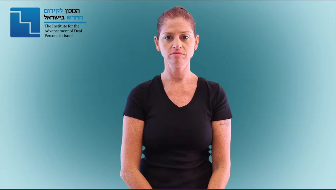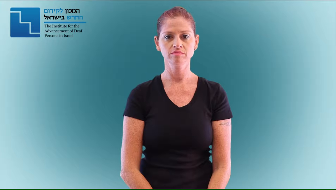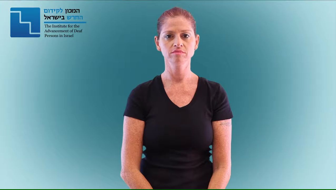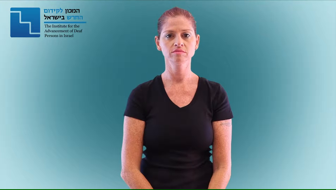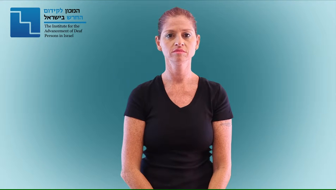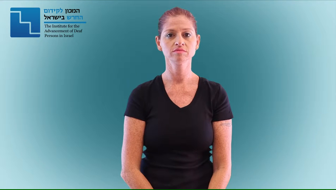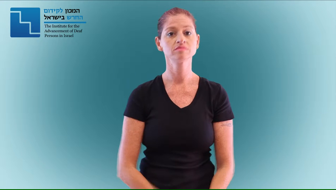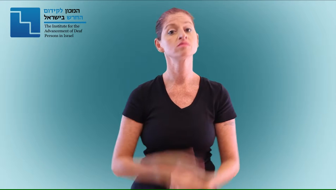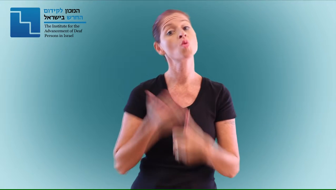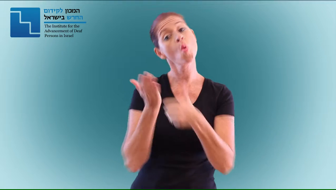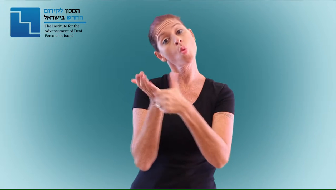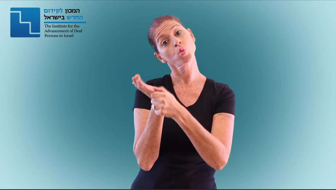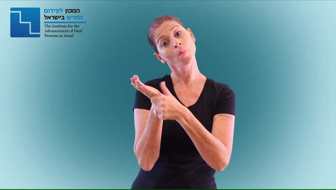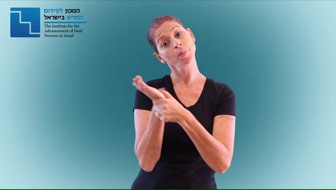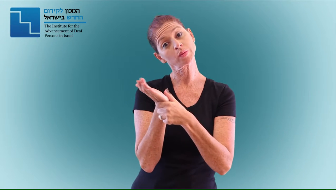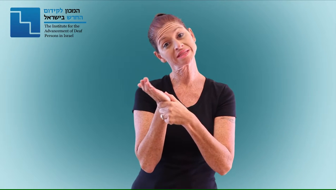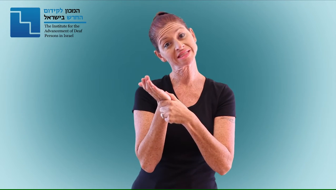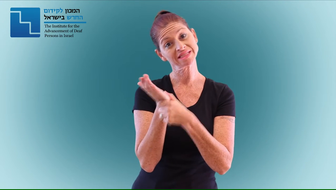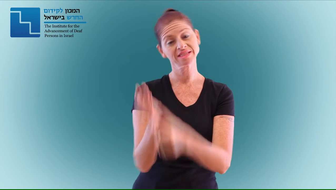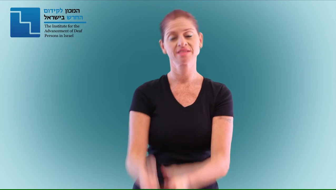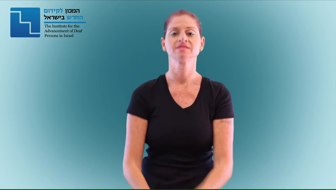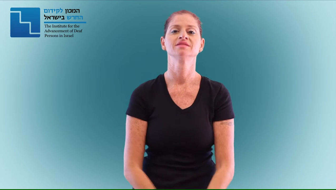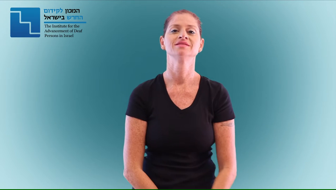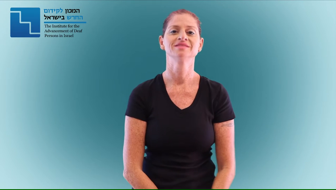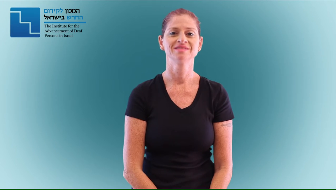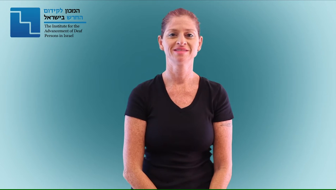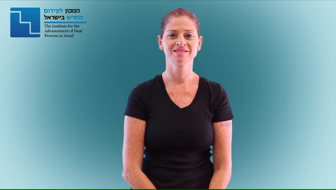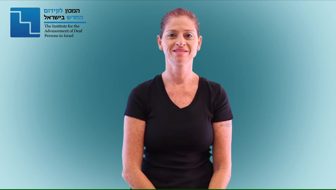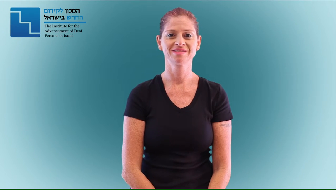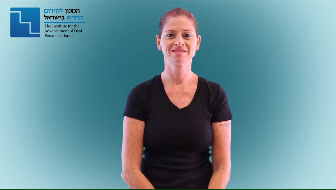אוטובוס